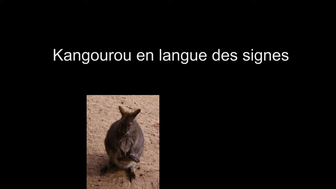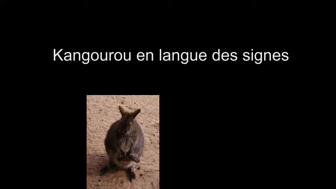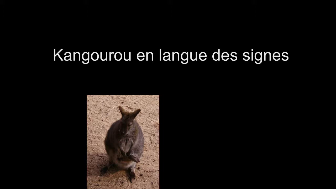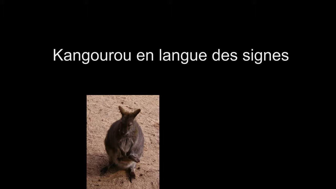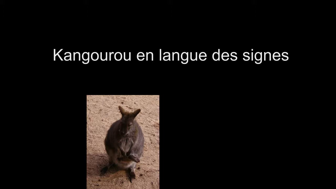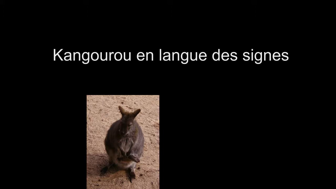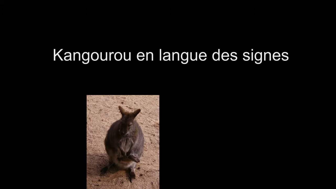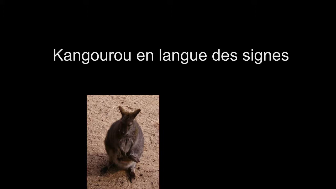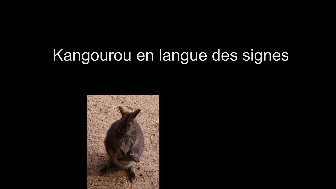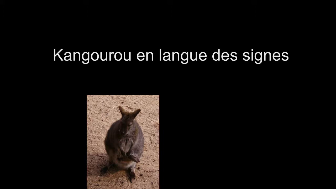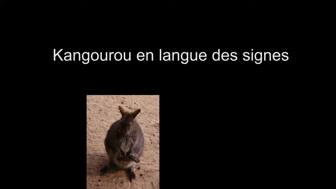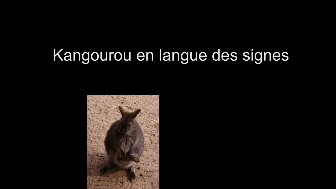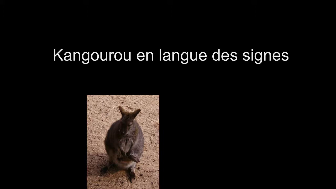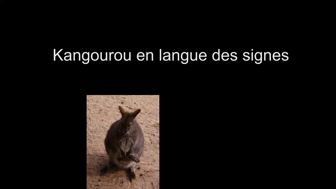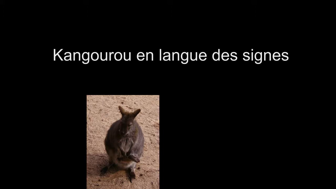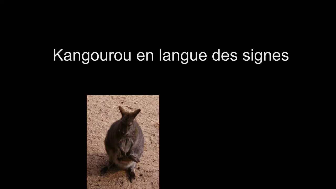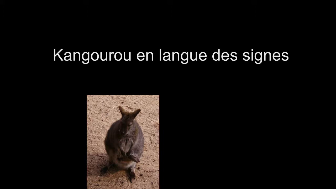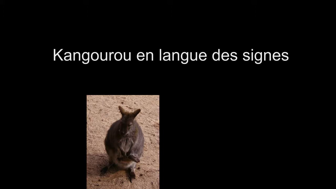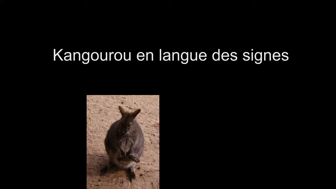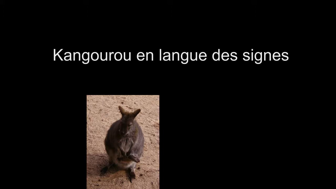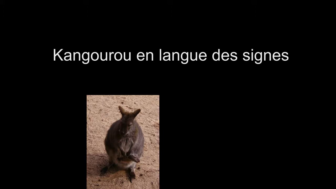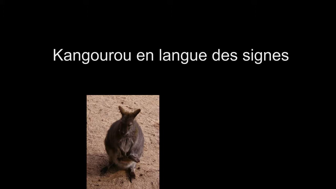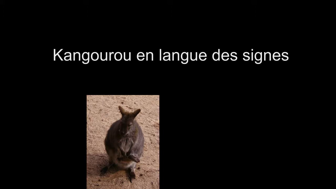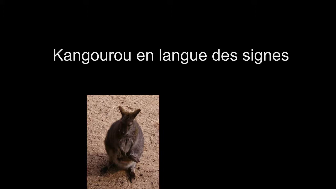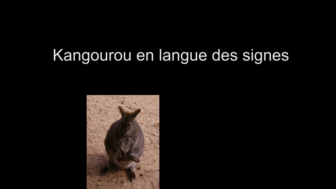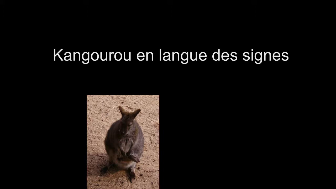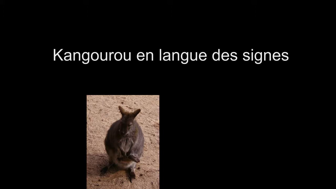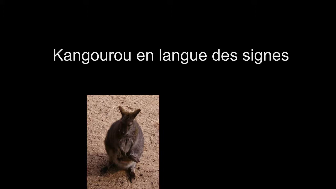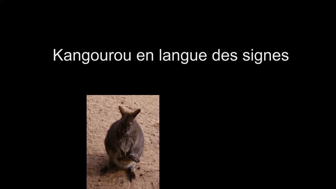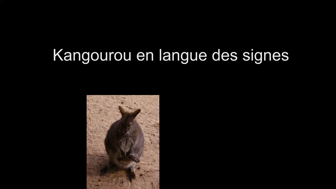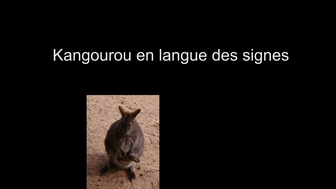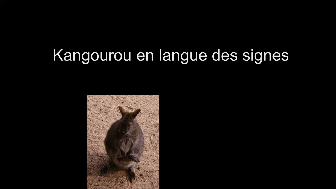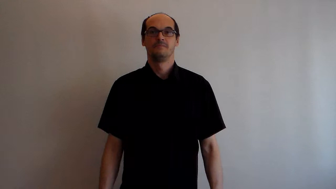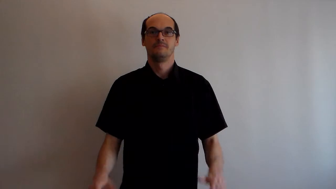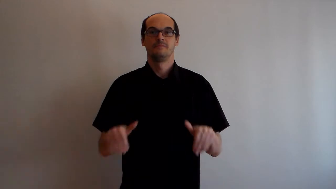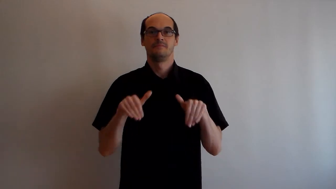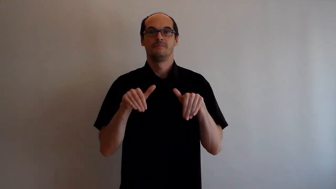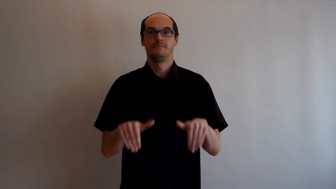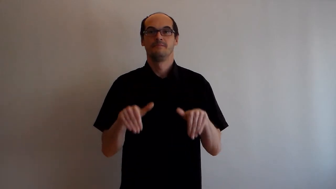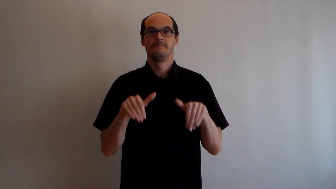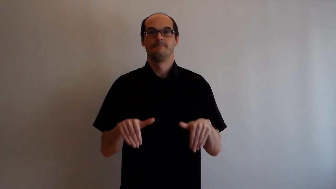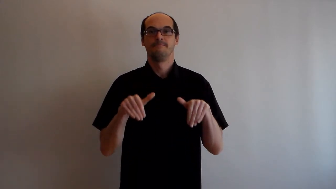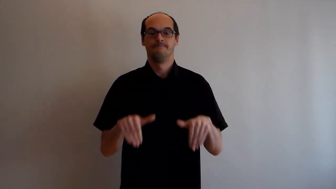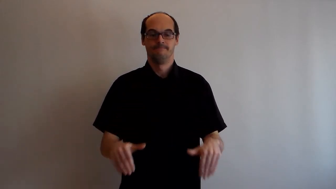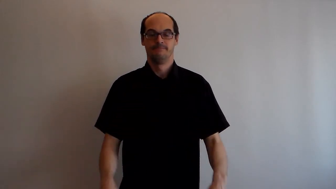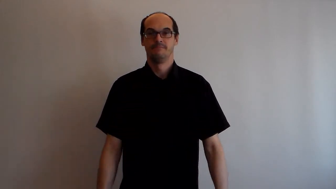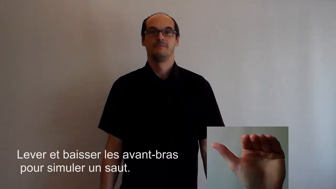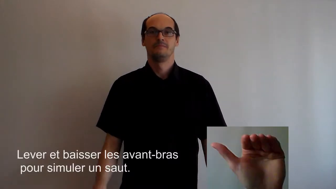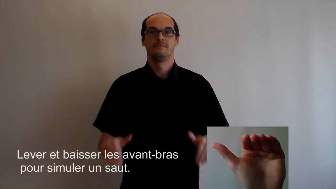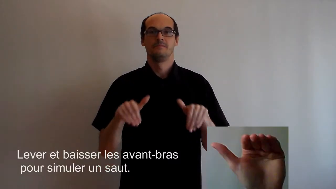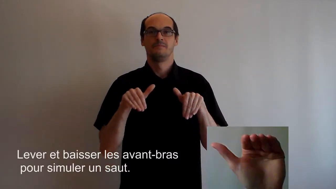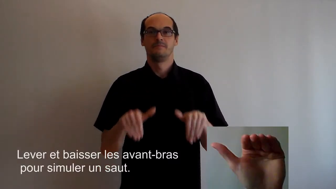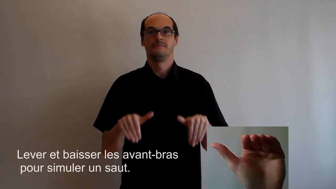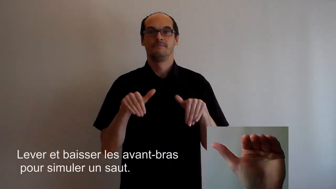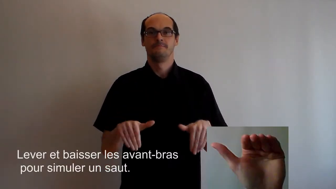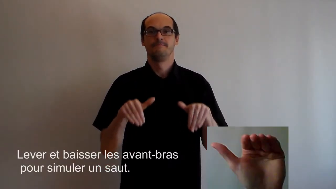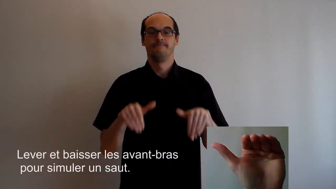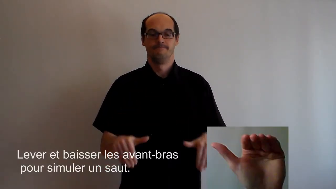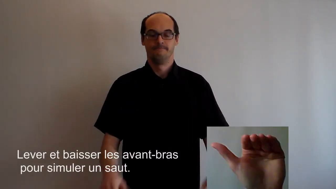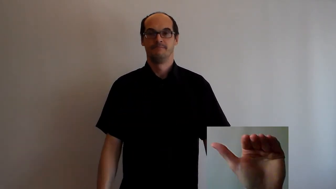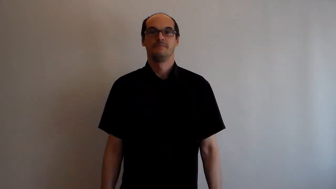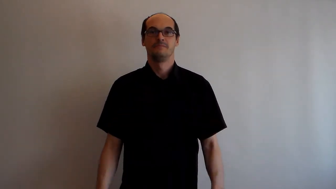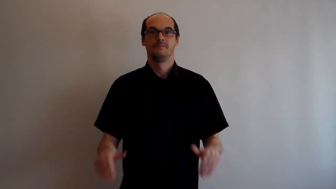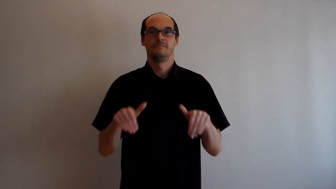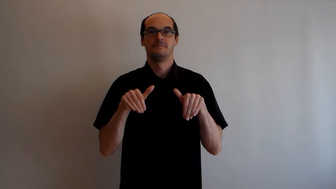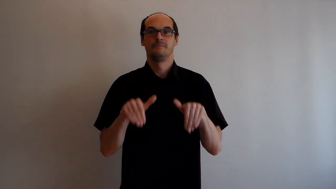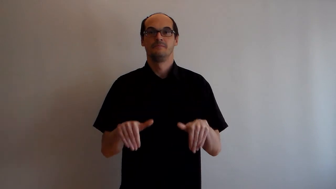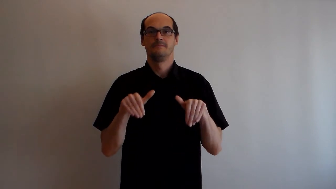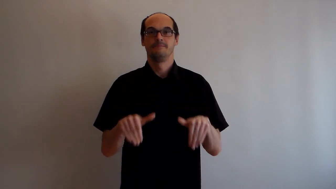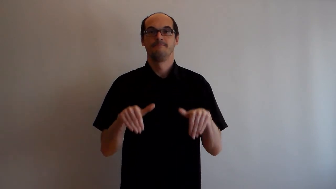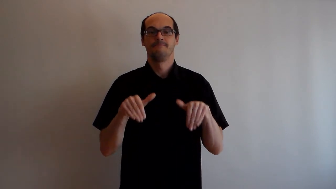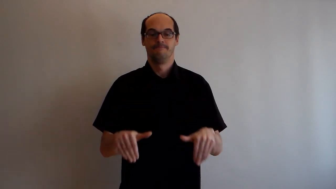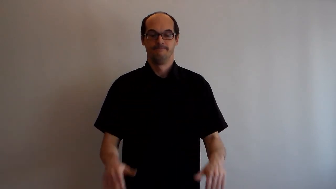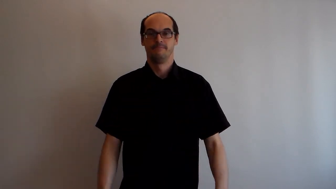Kangourou